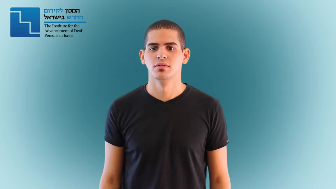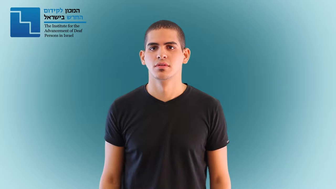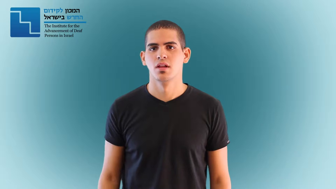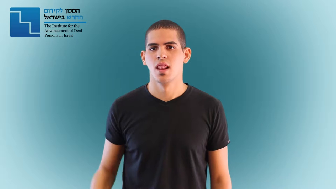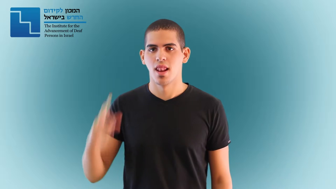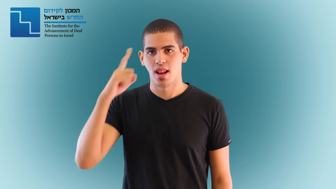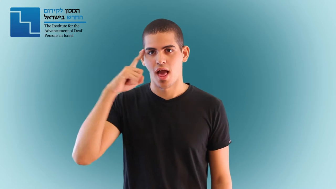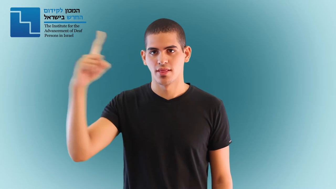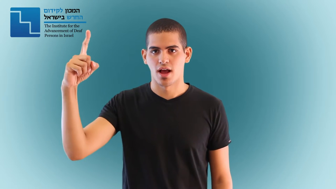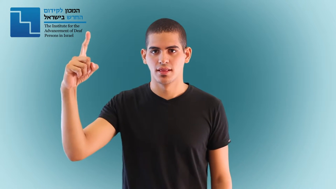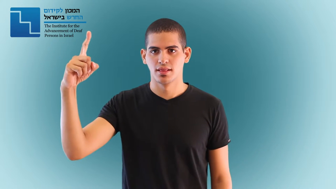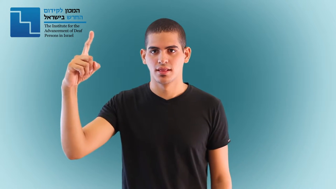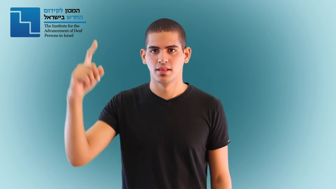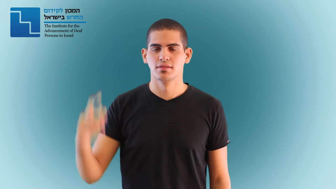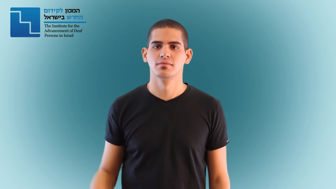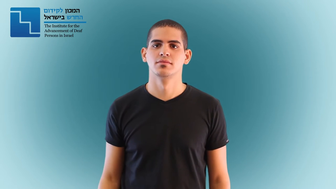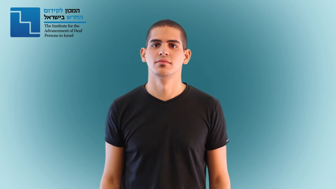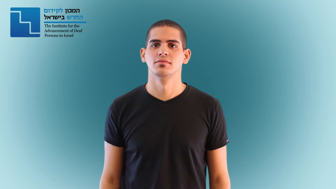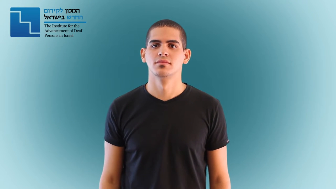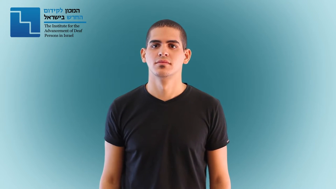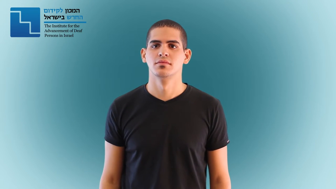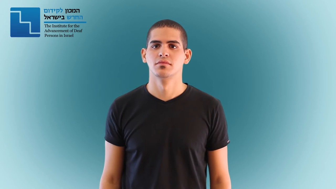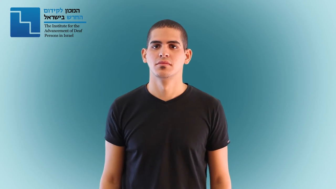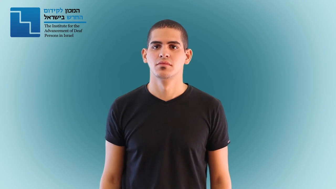לדעת